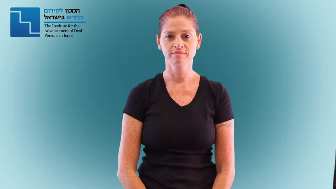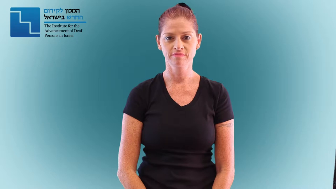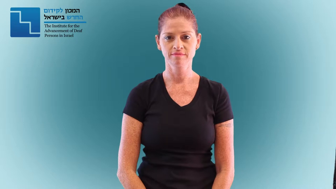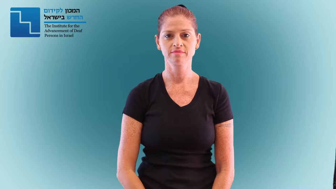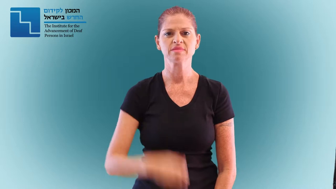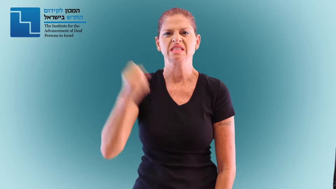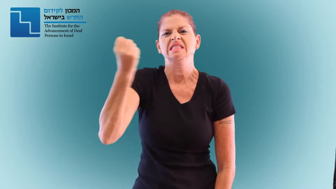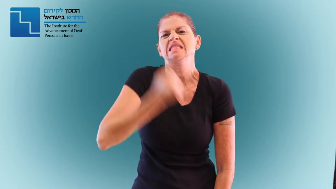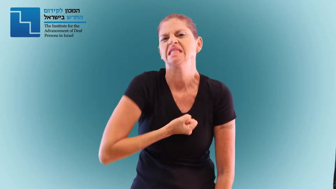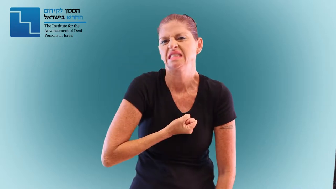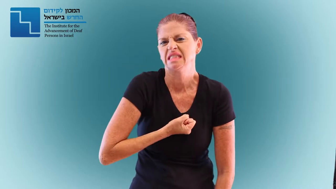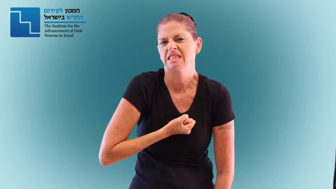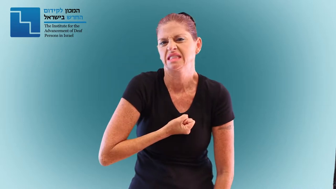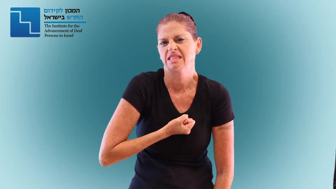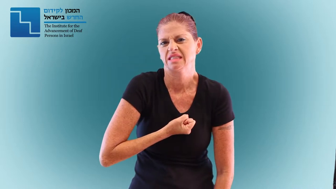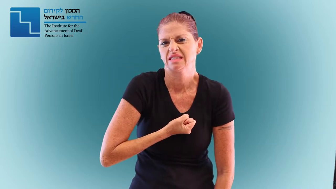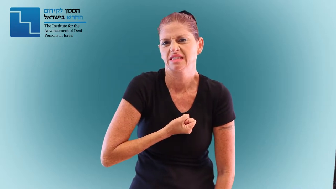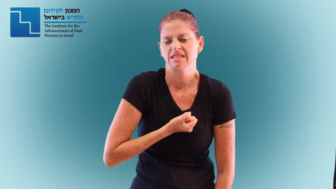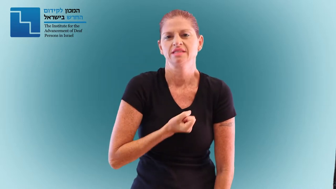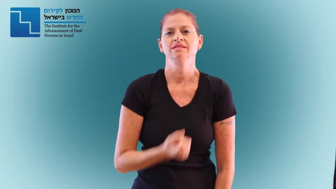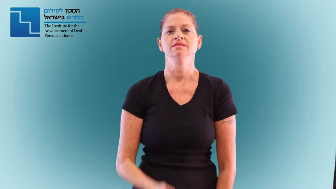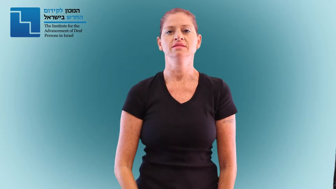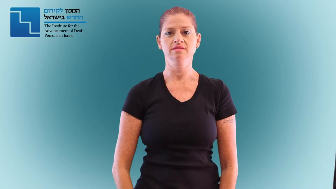להתאבד